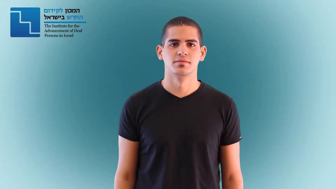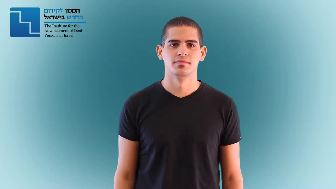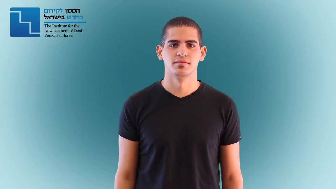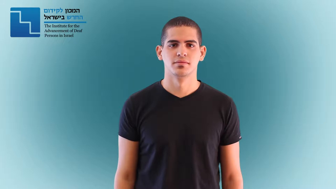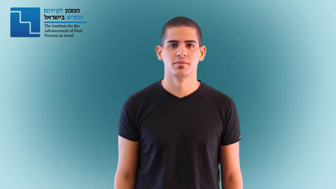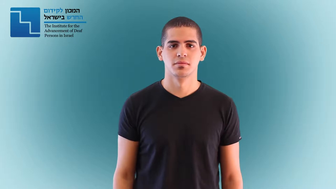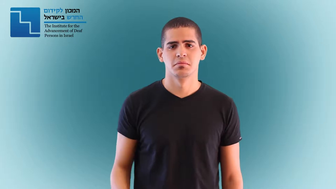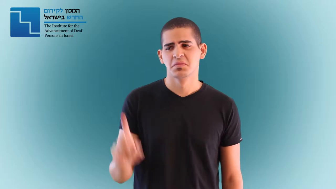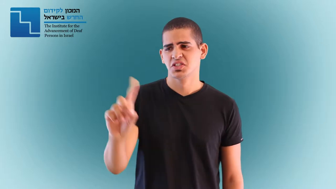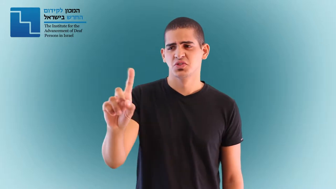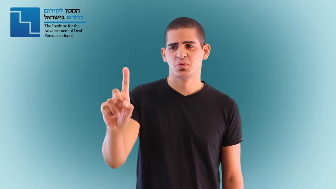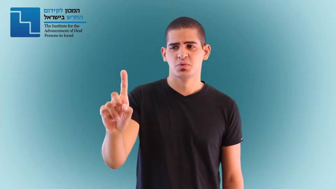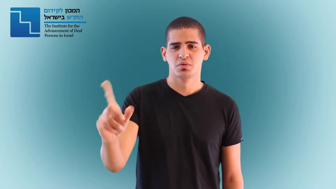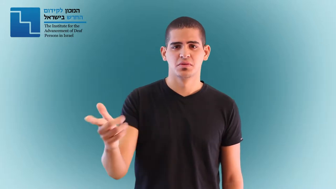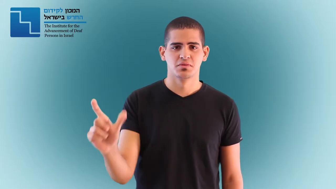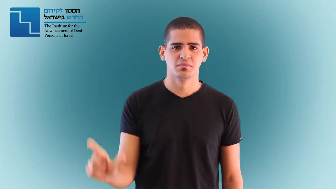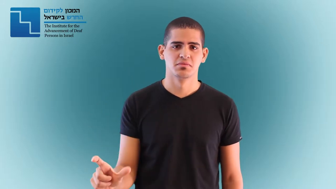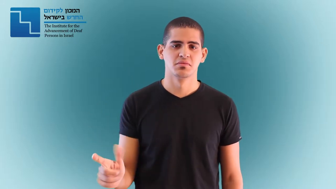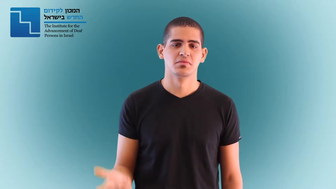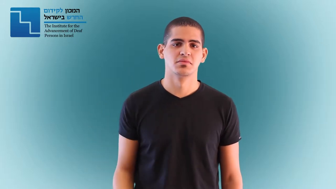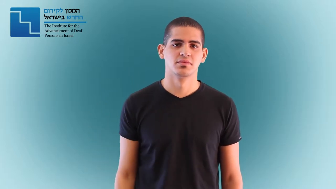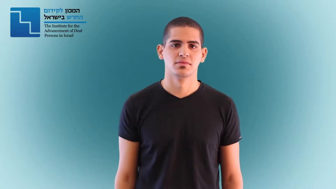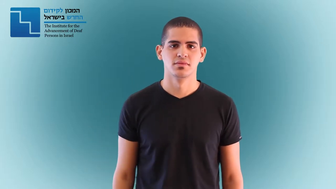משהו